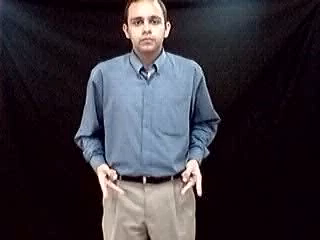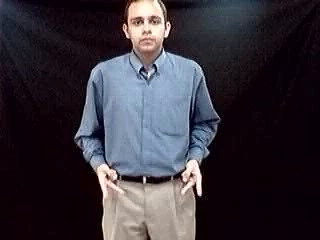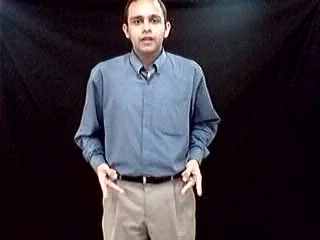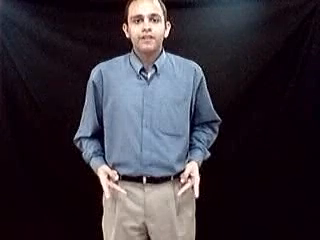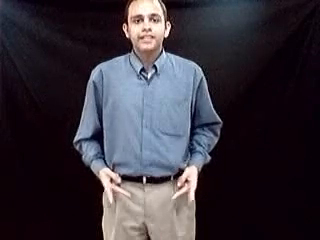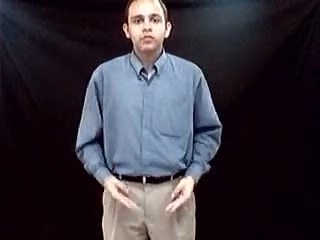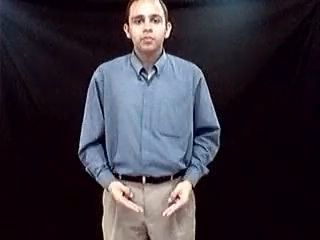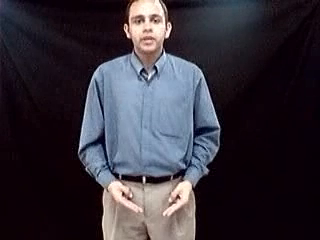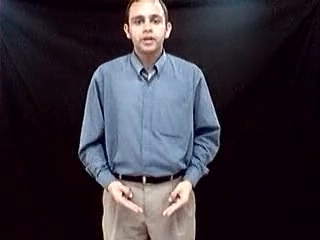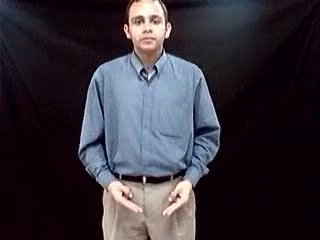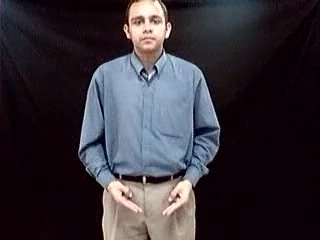vasectomia